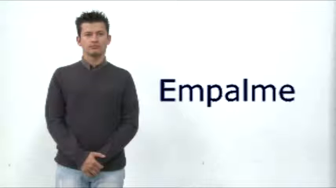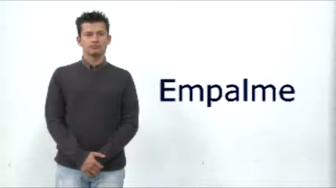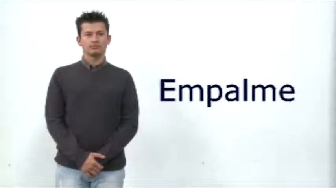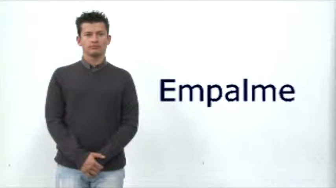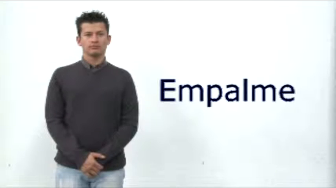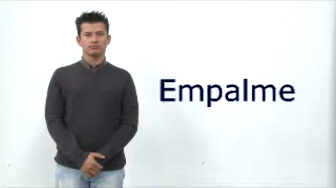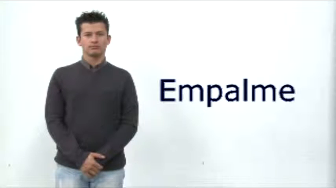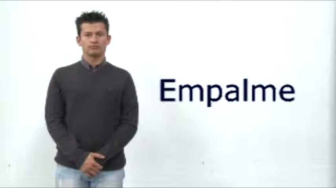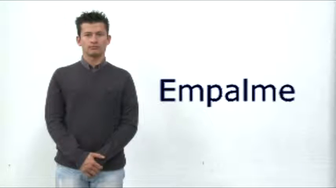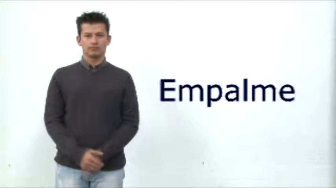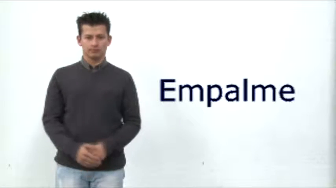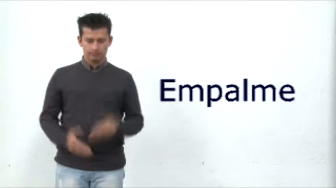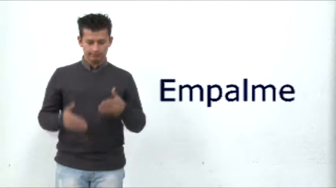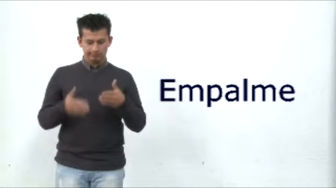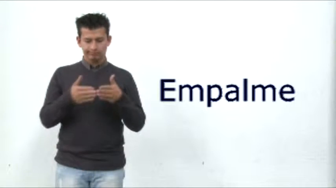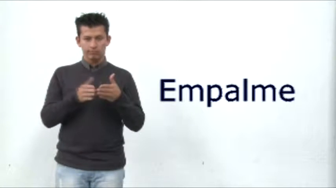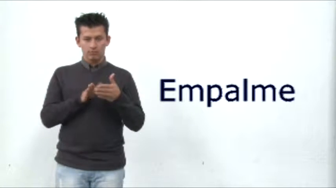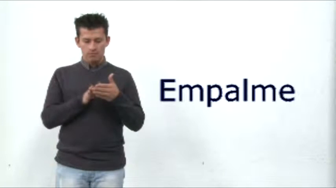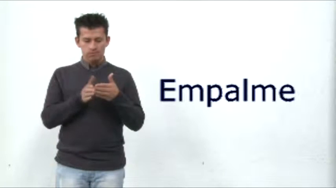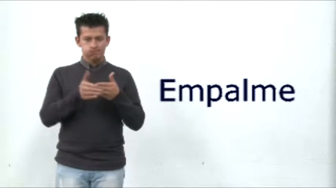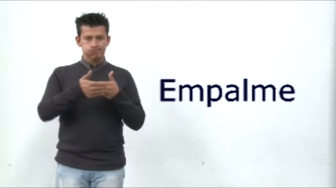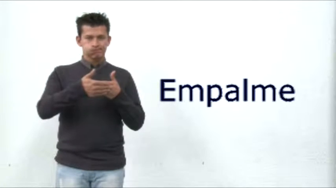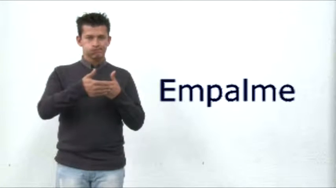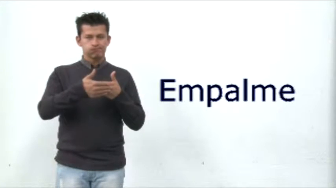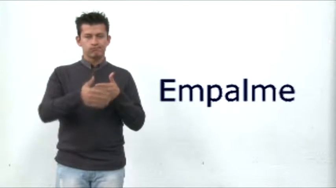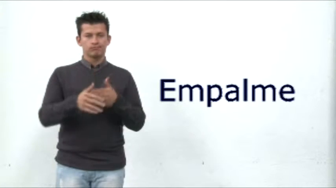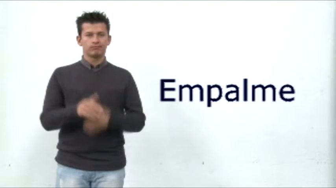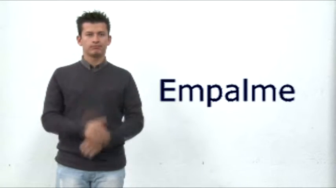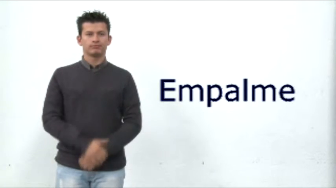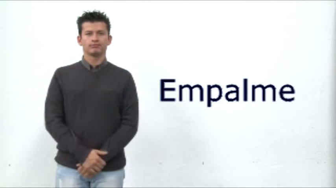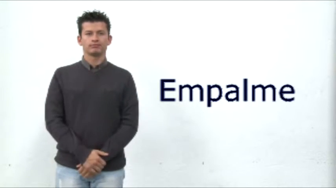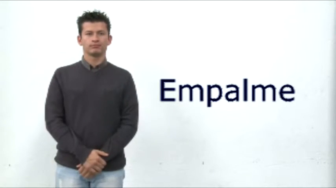Empalme